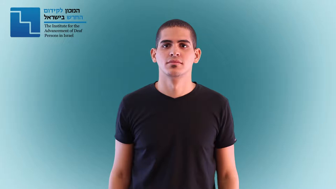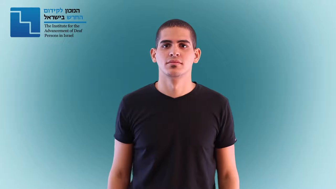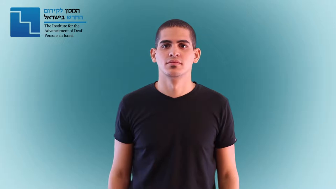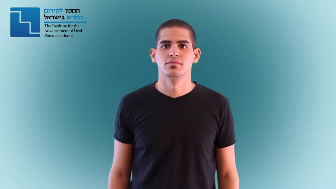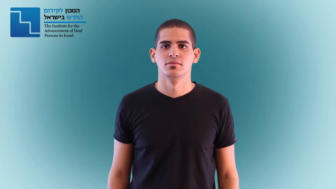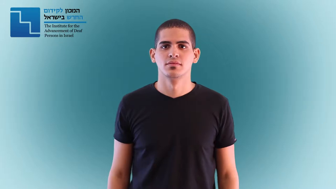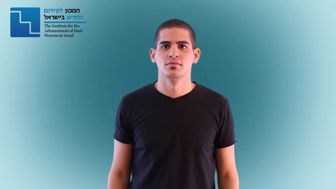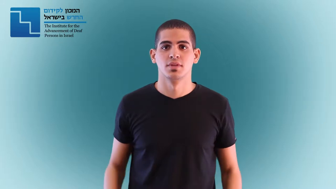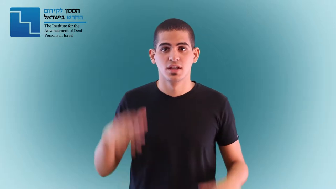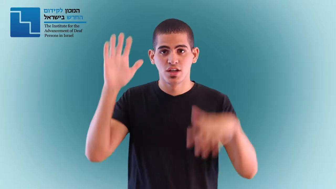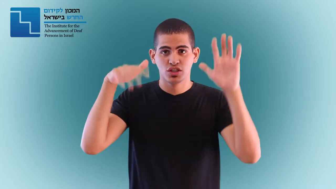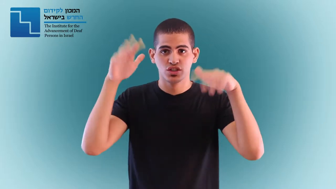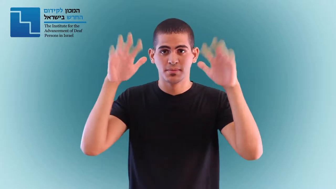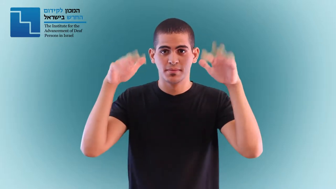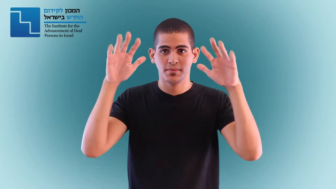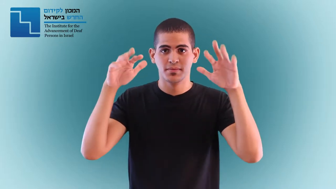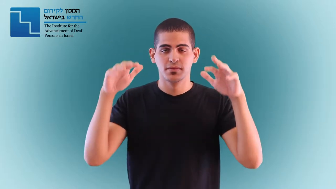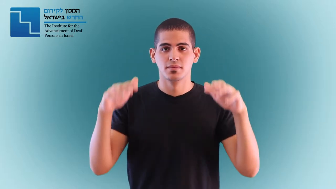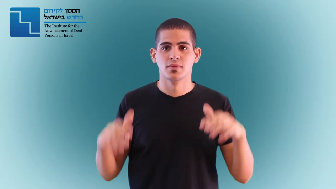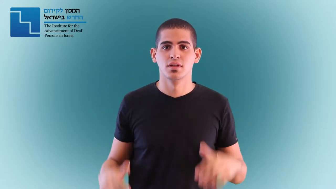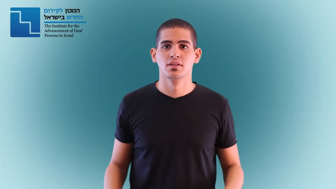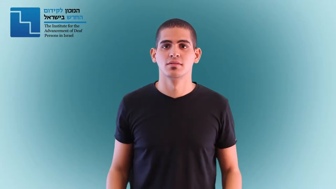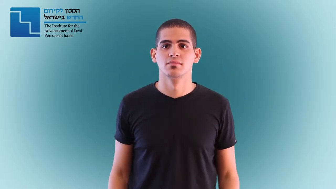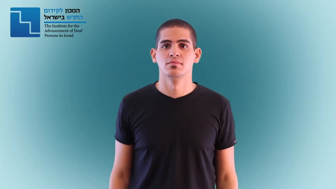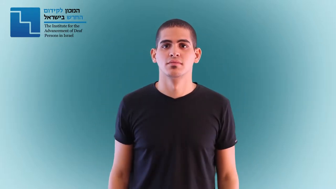גשם